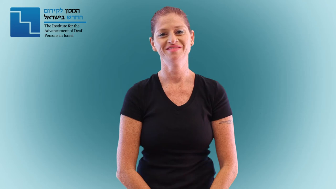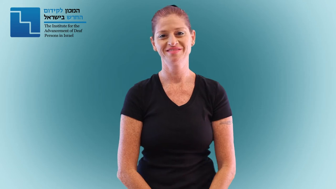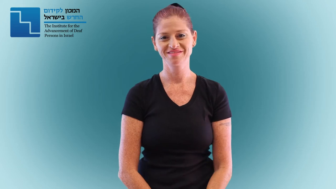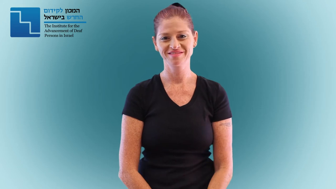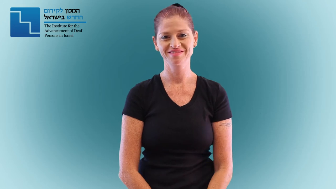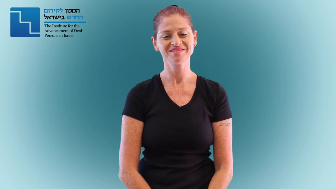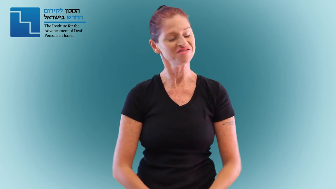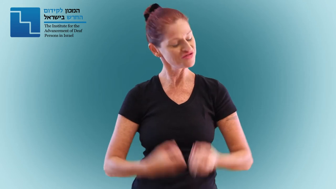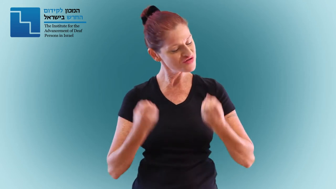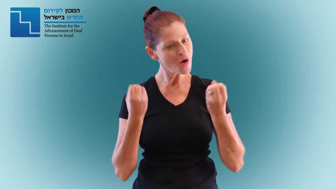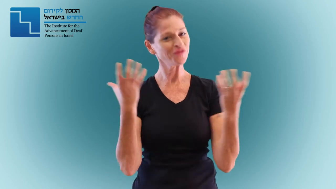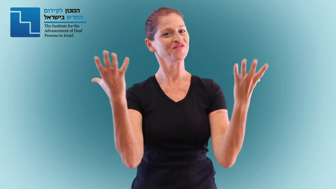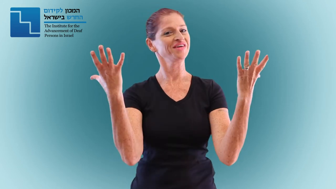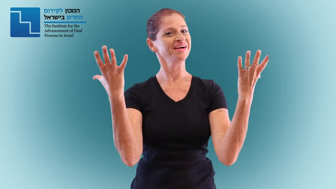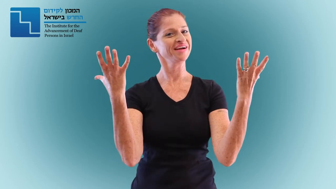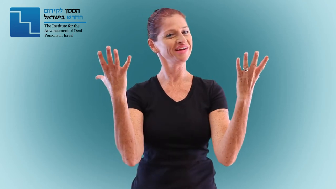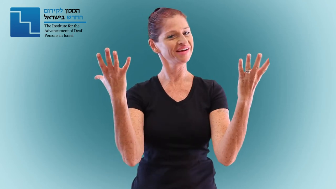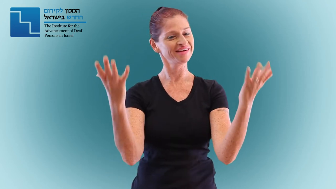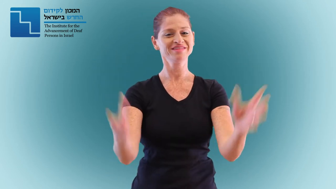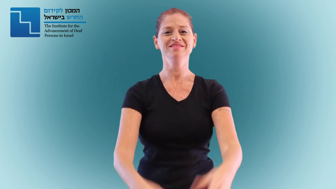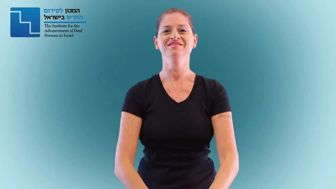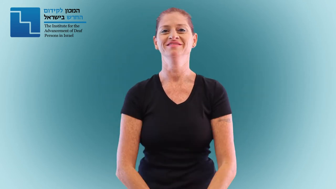יופי